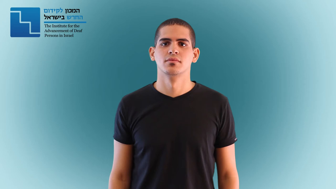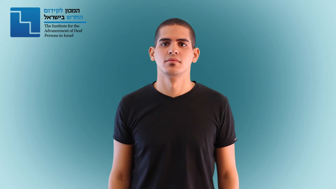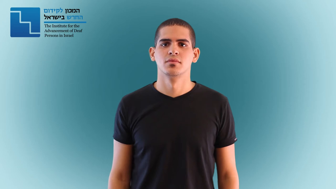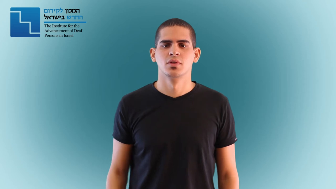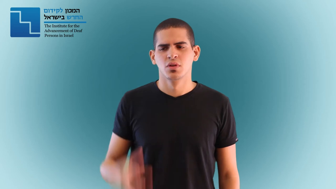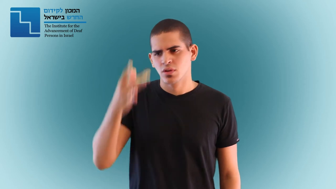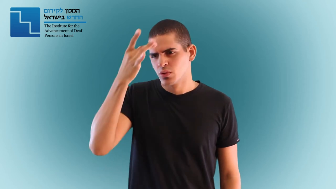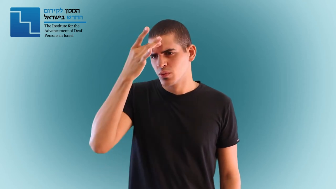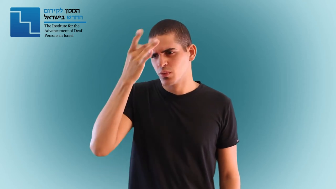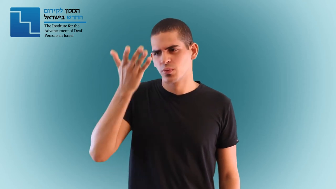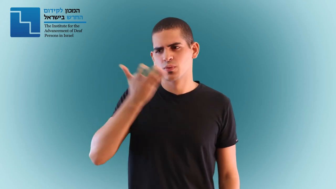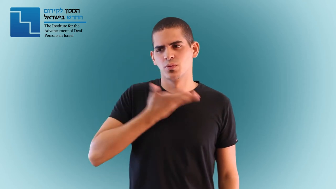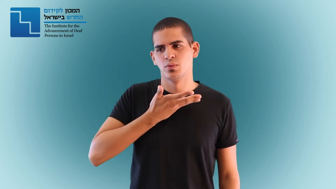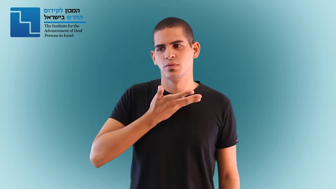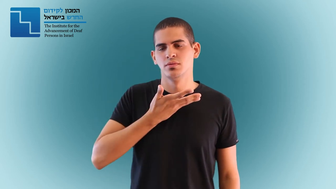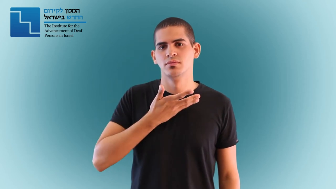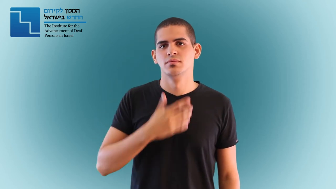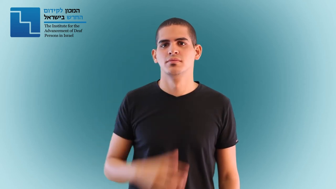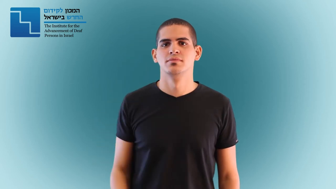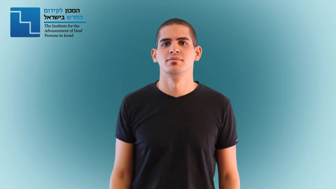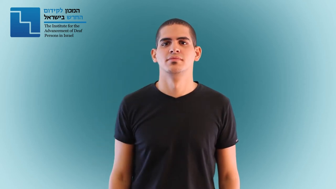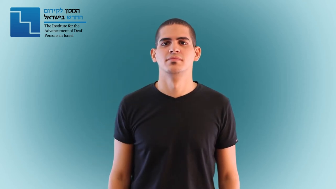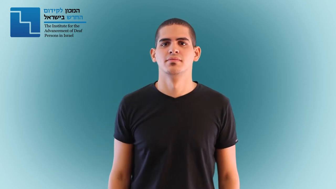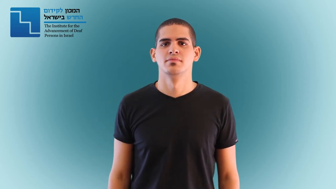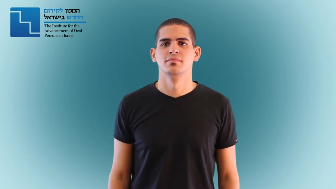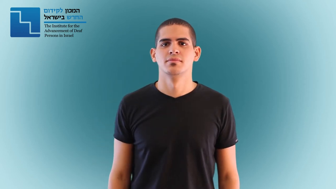נודניק